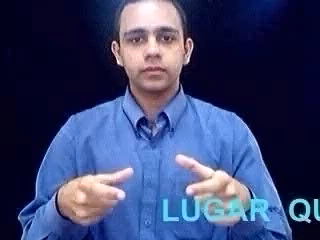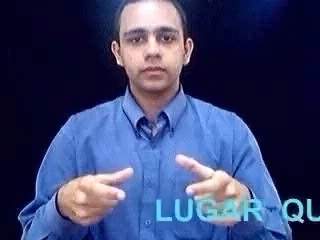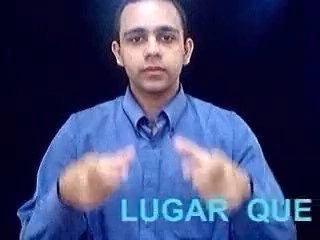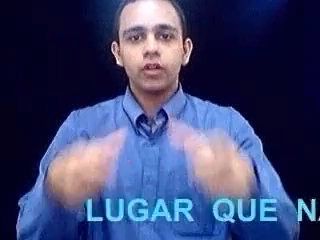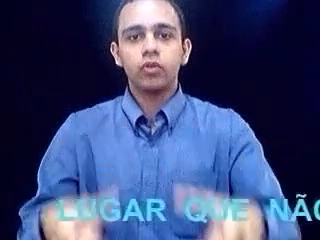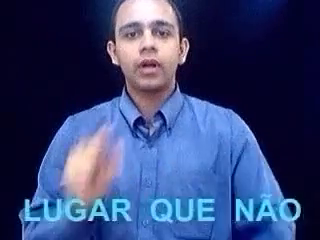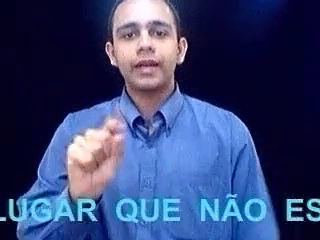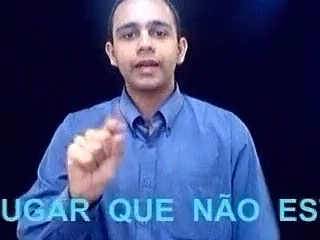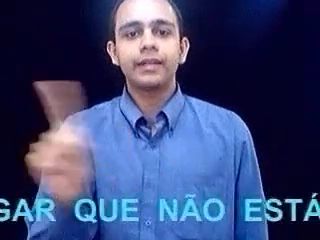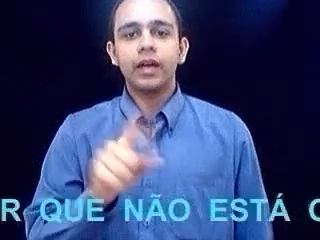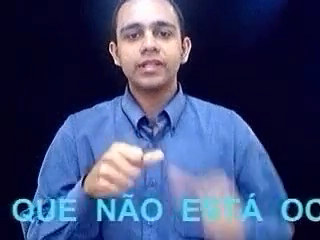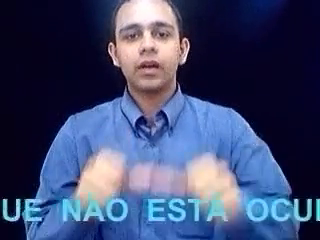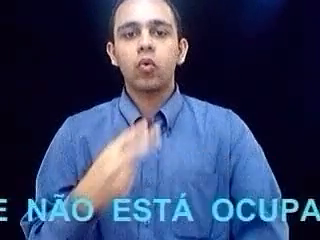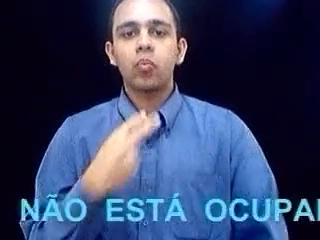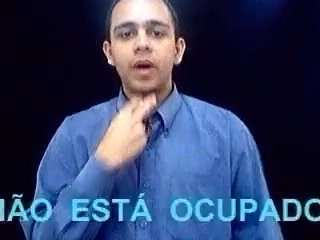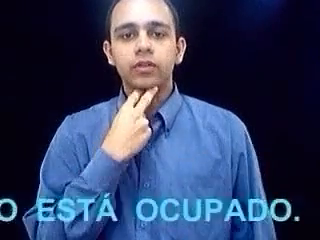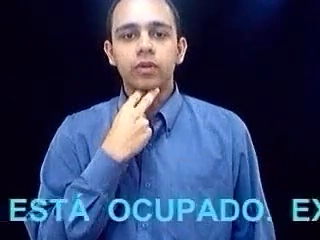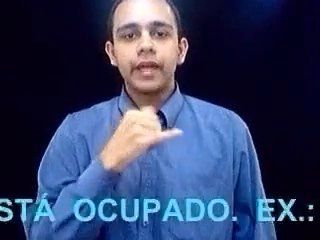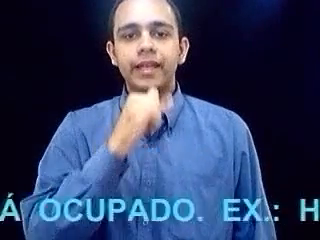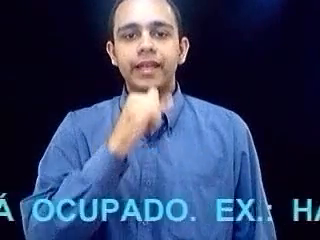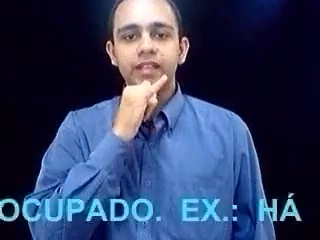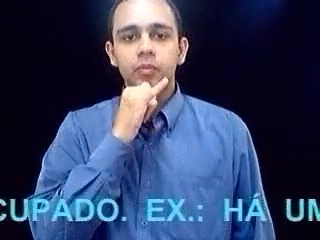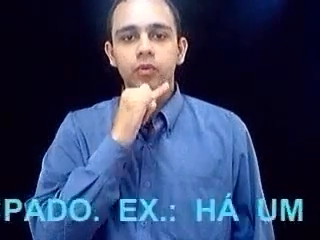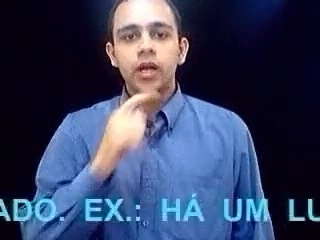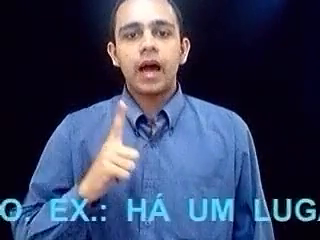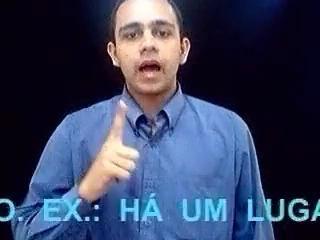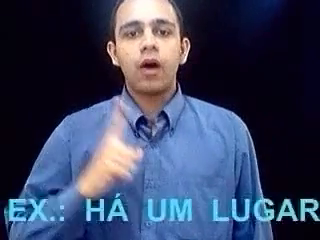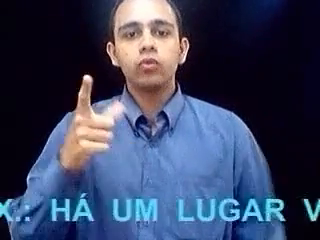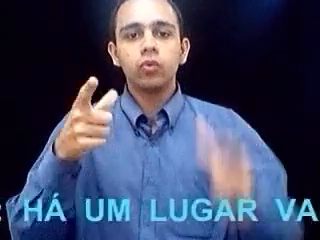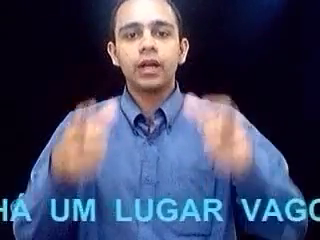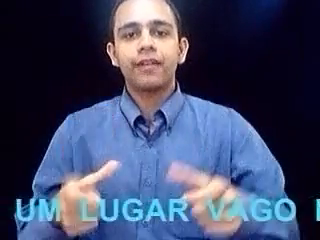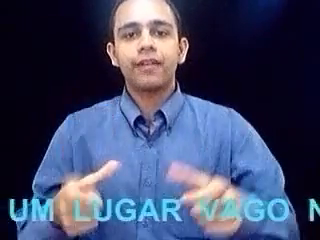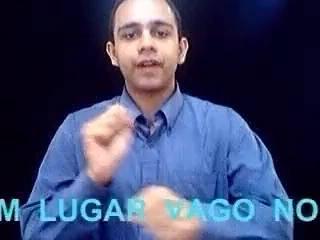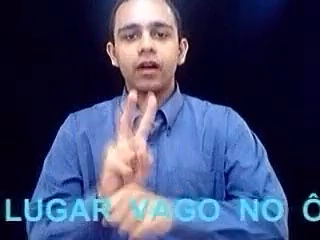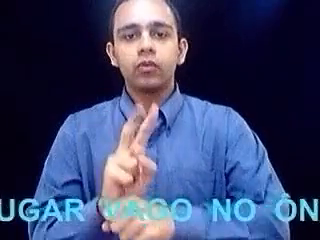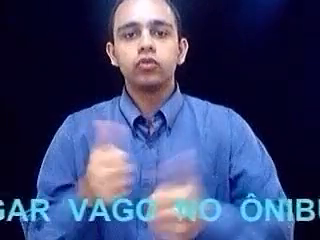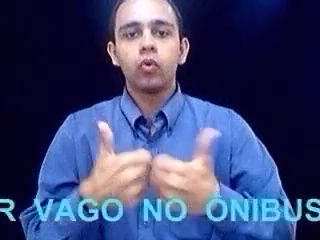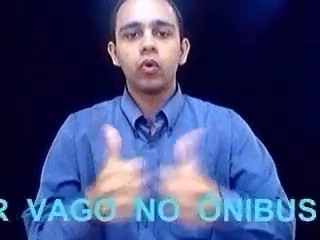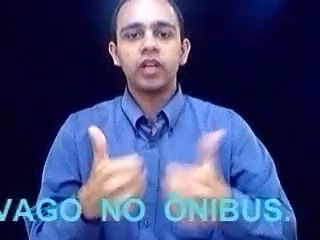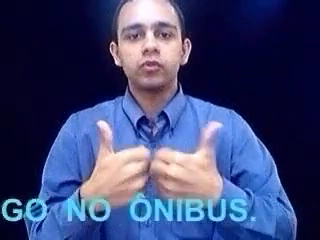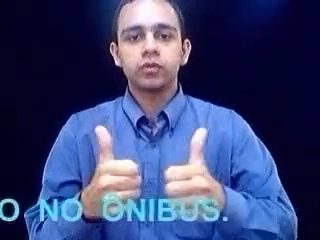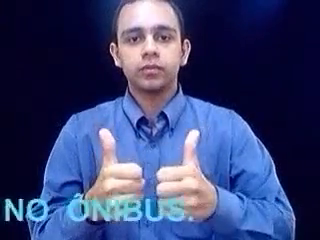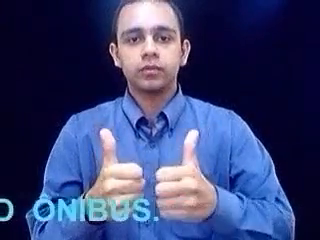vvaga